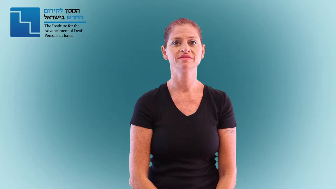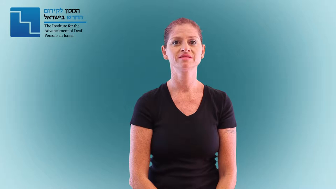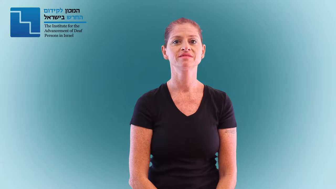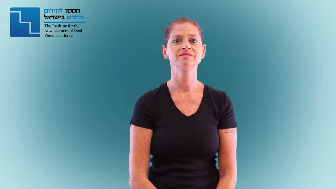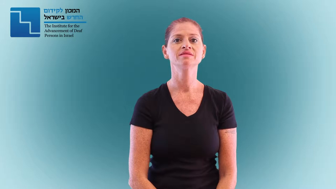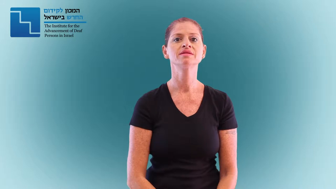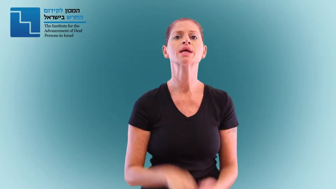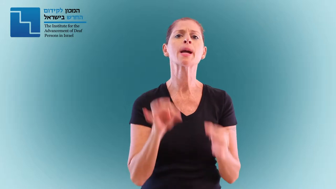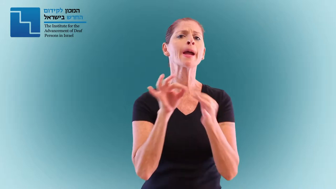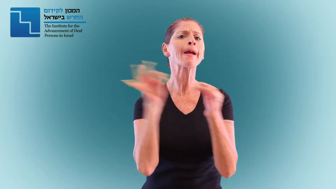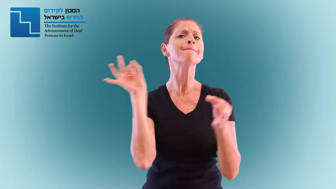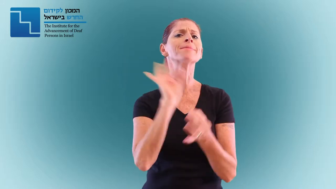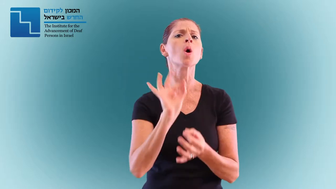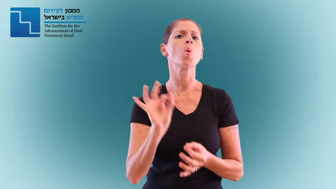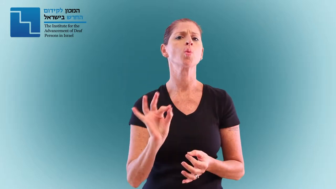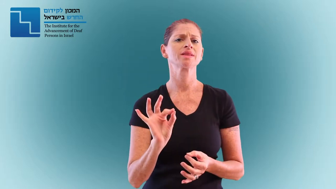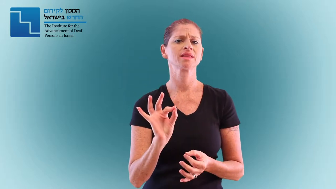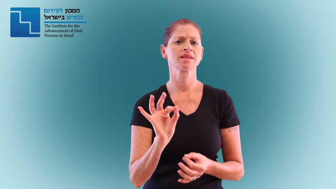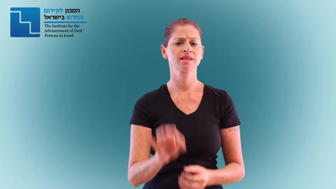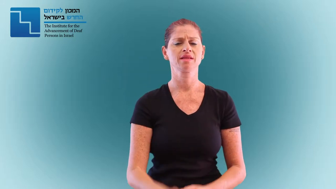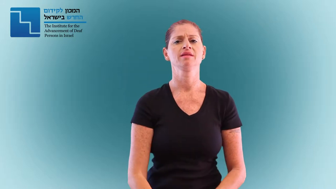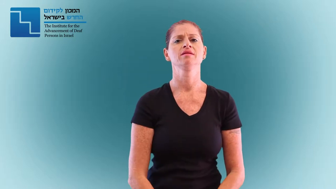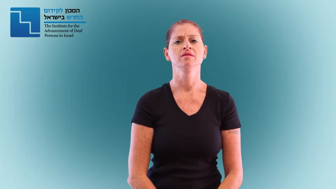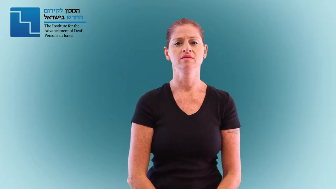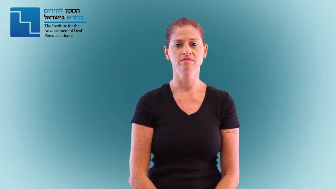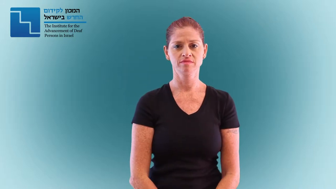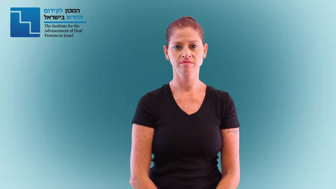עיפרון